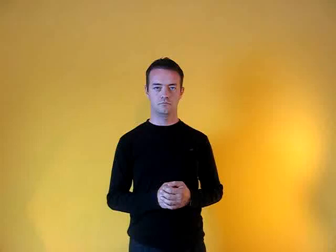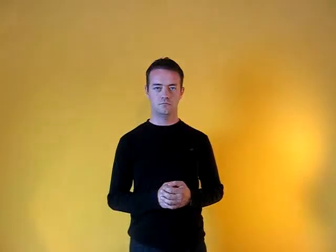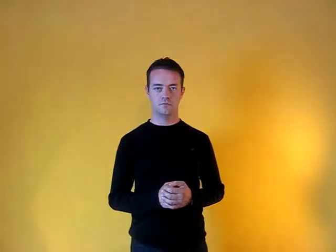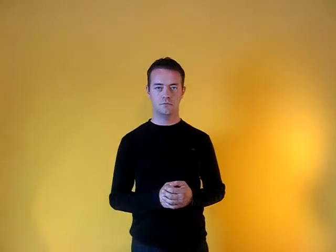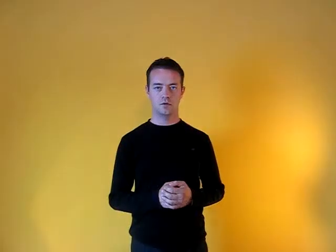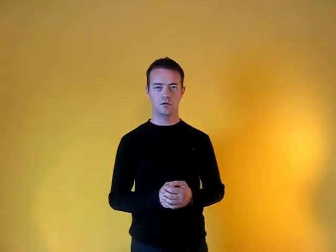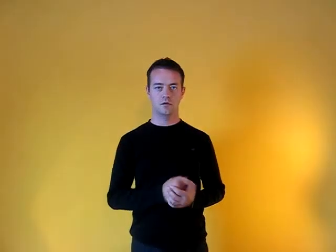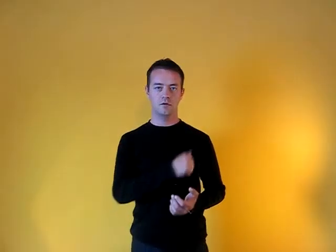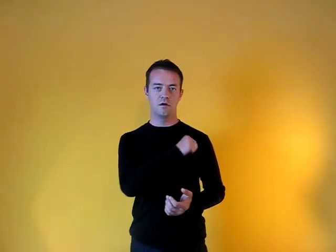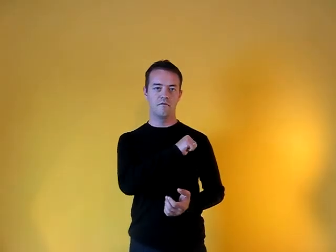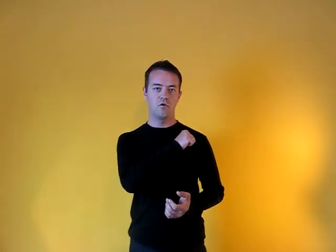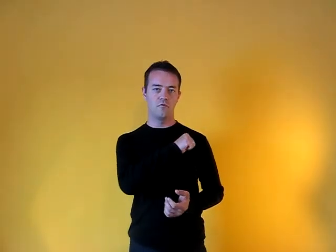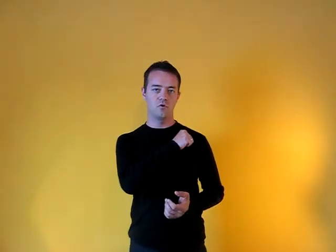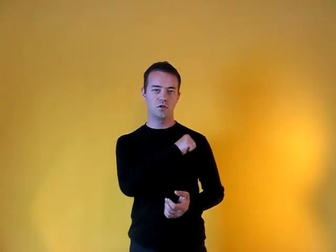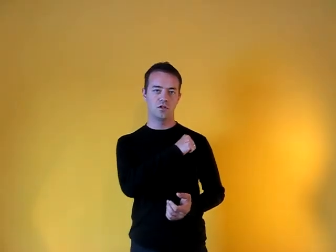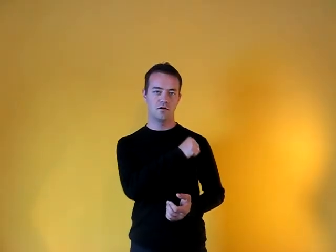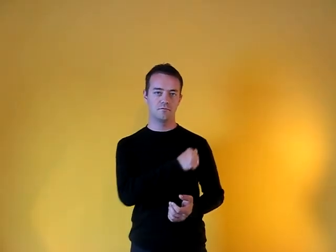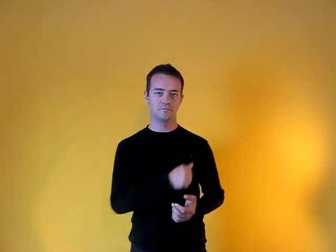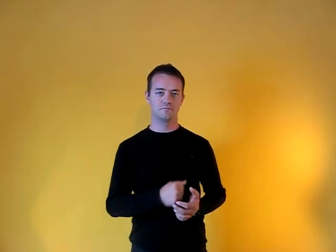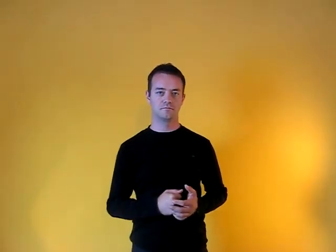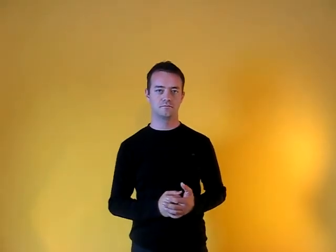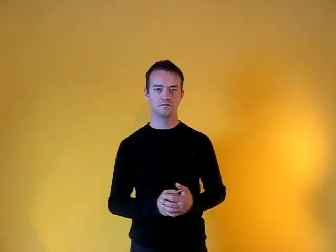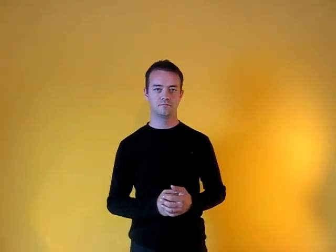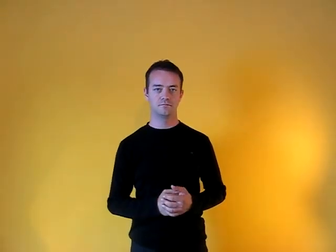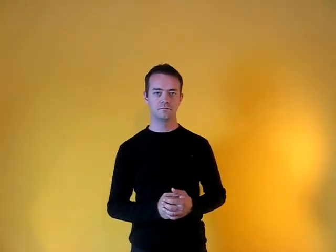Vojvodina